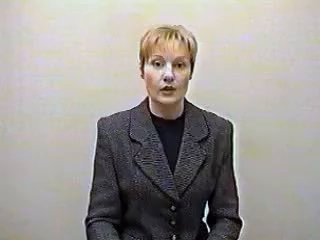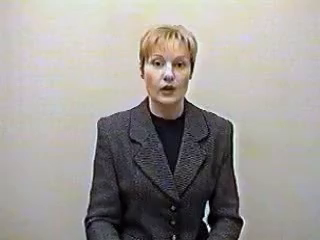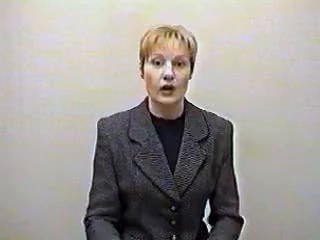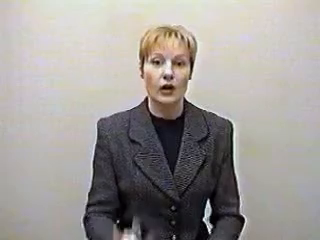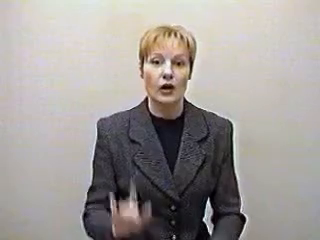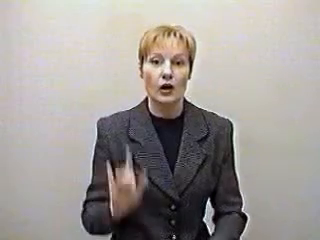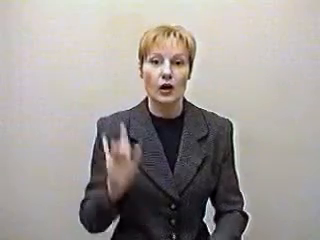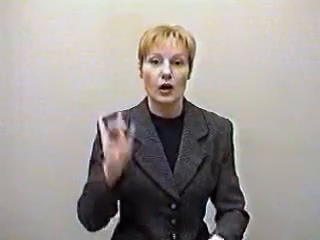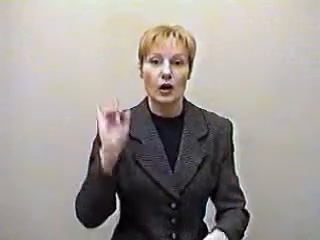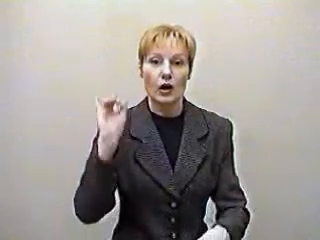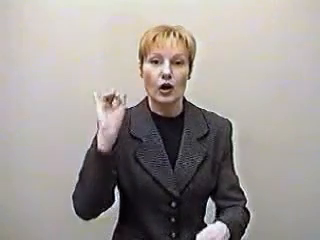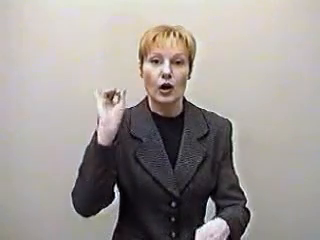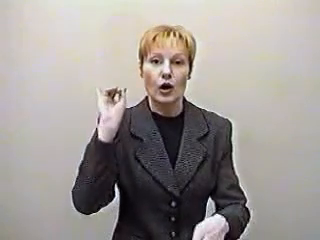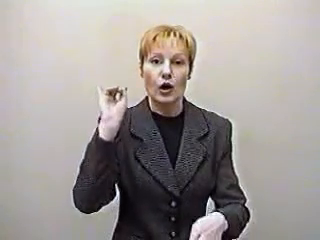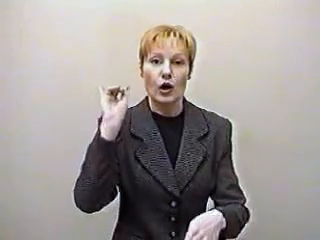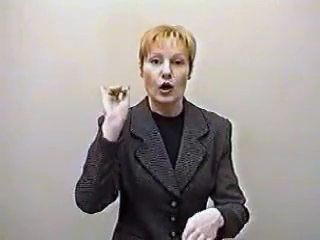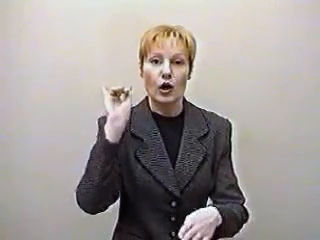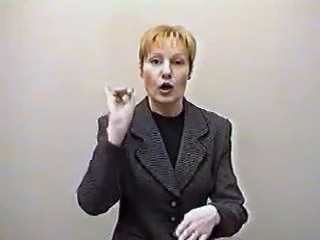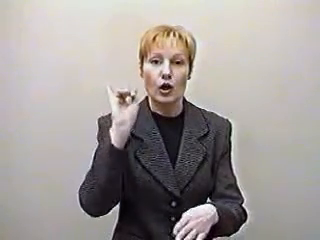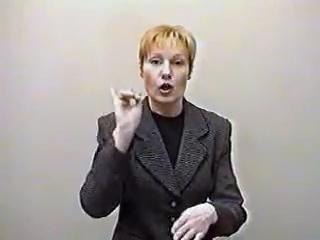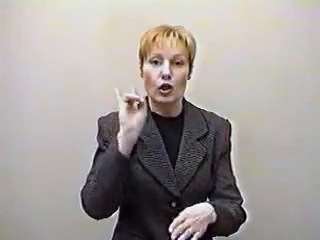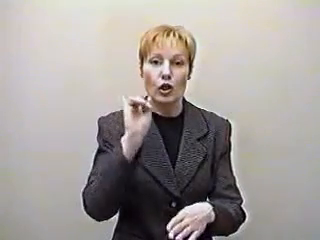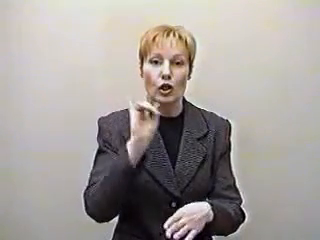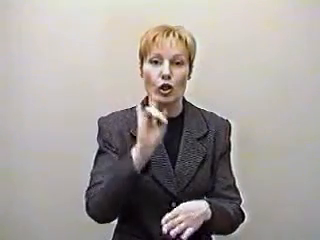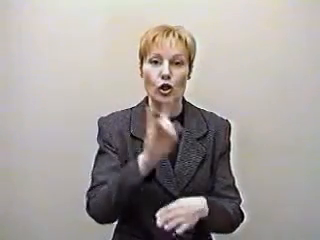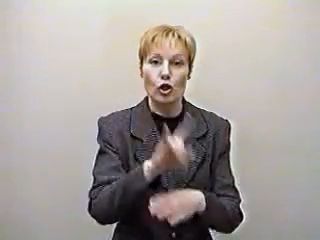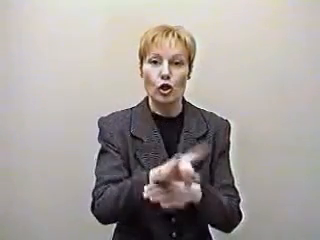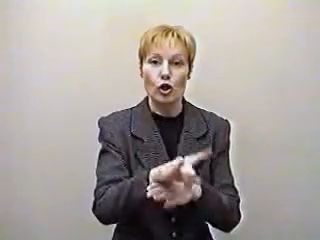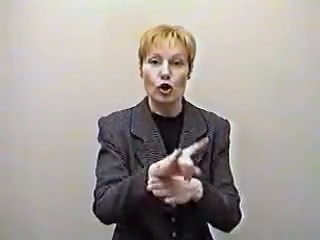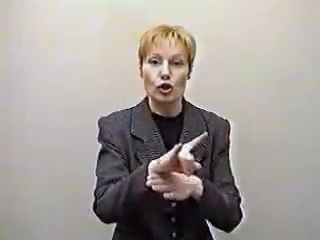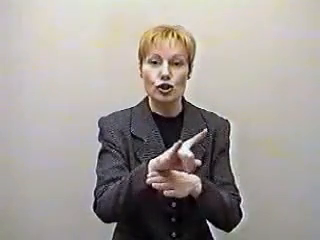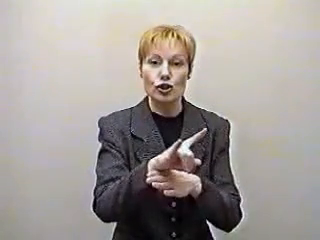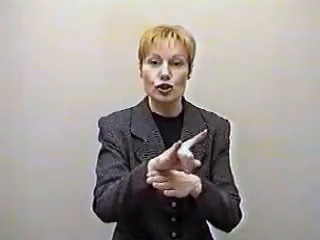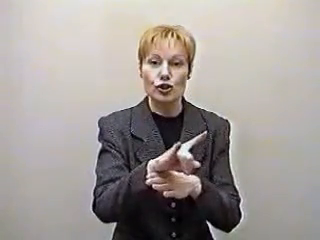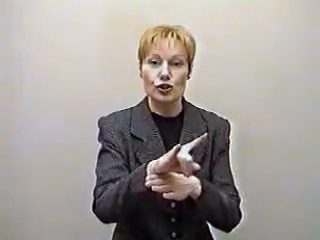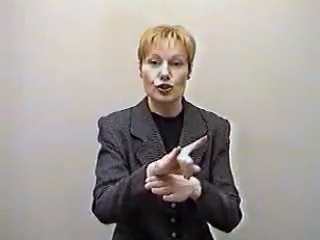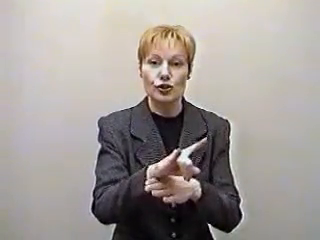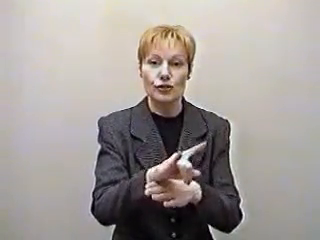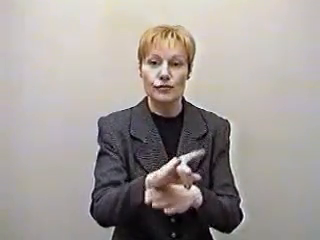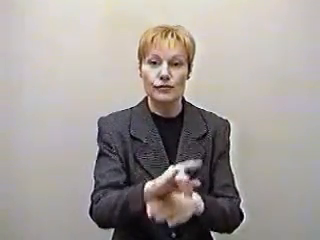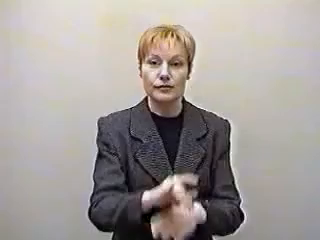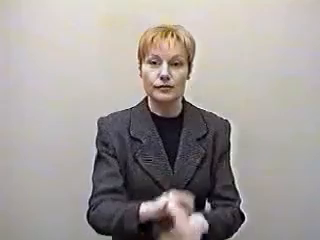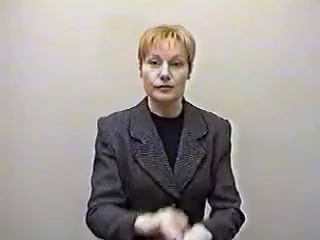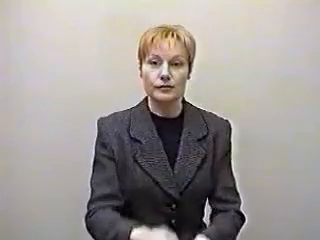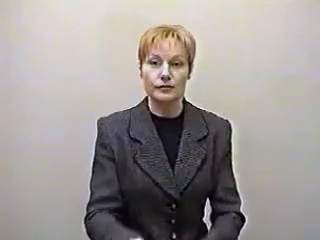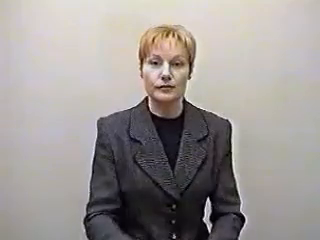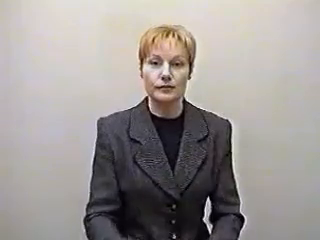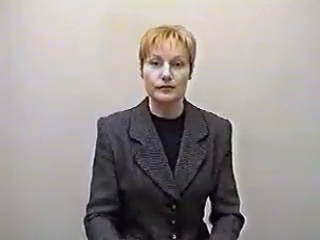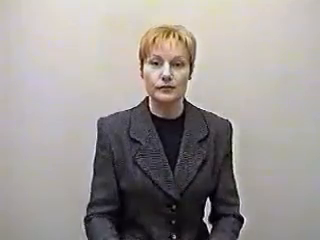ложь